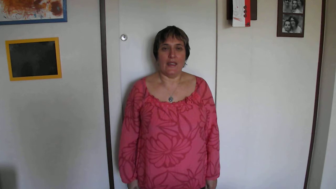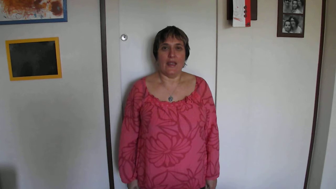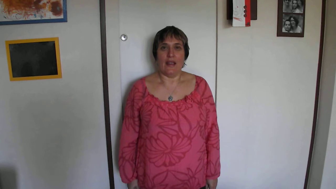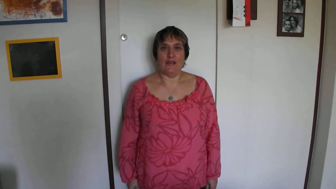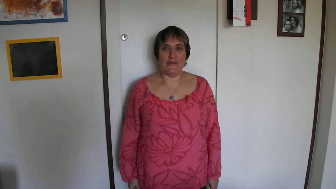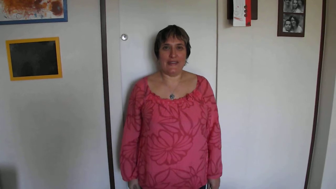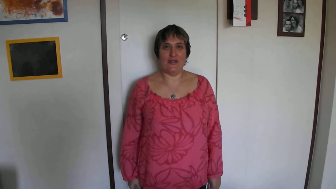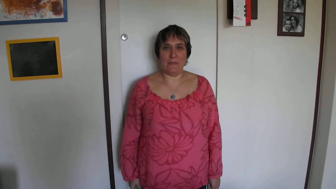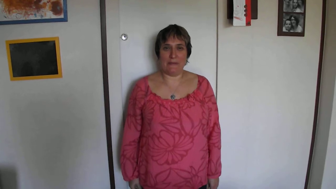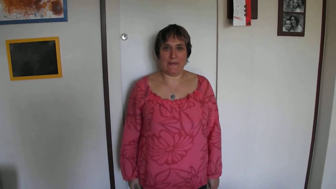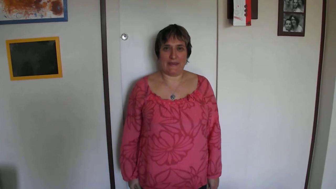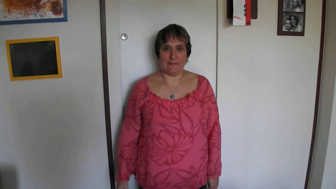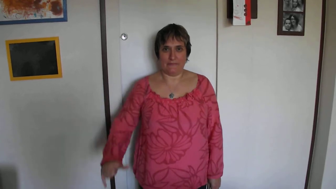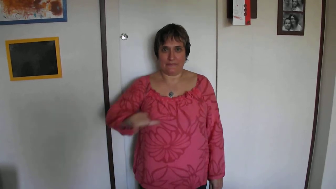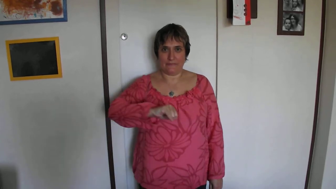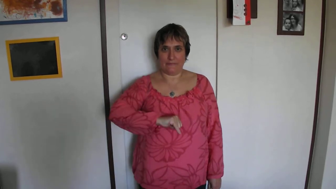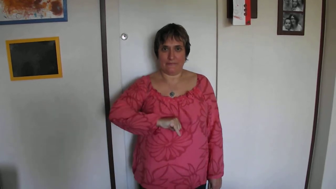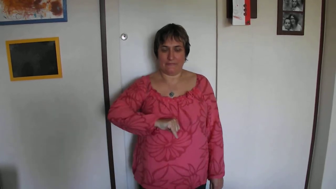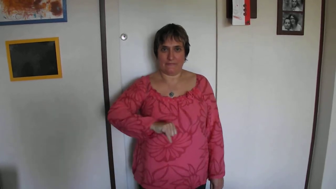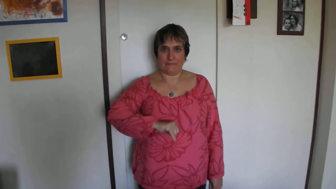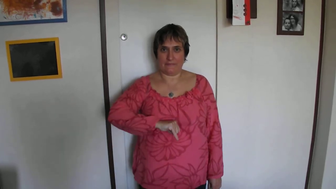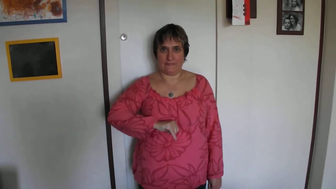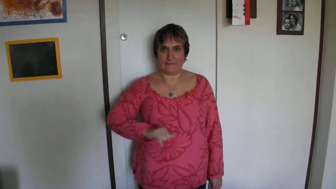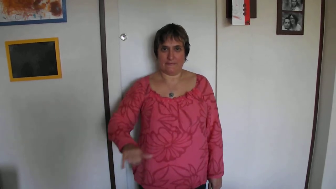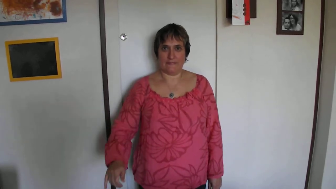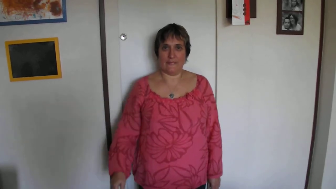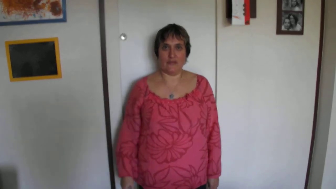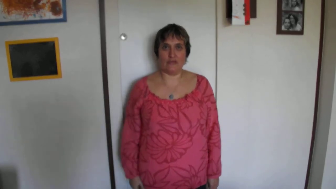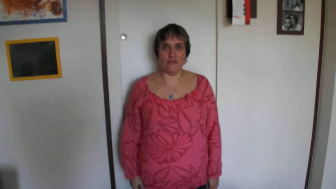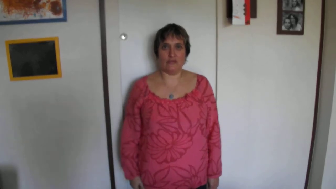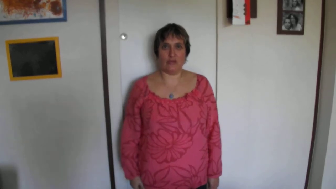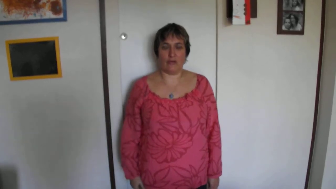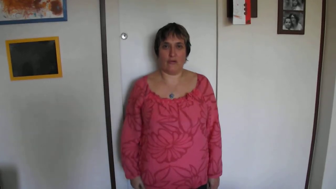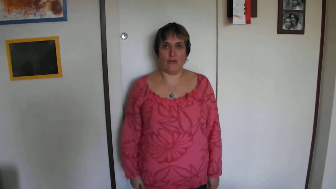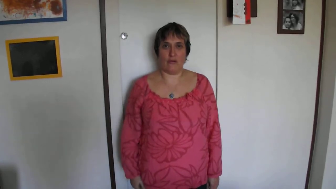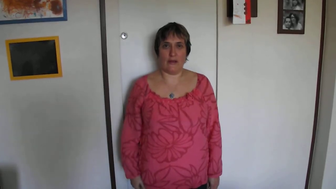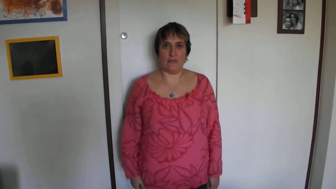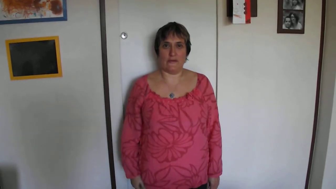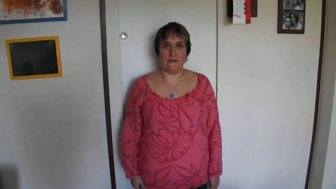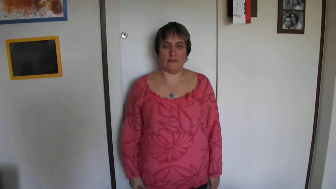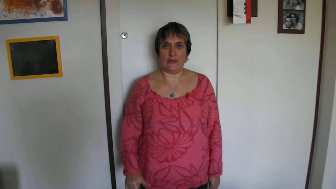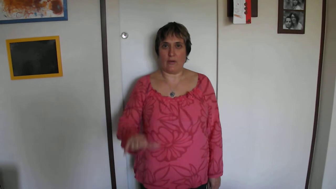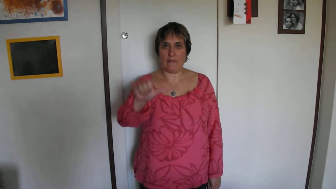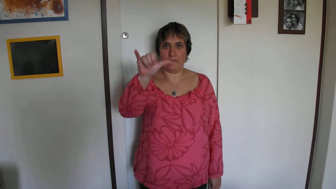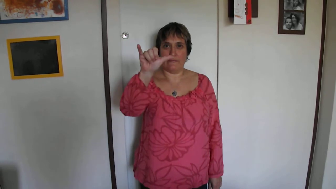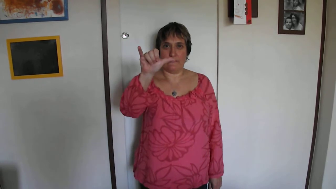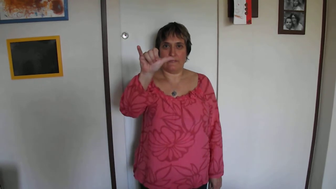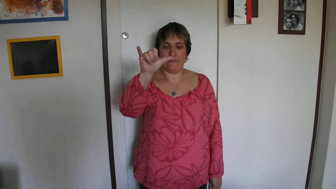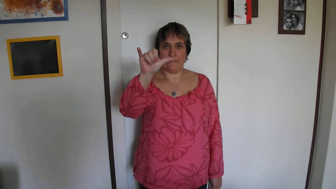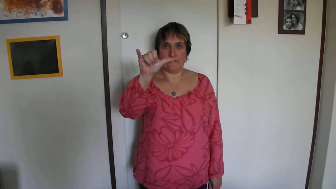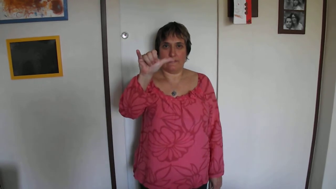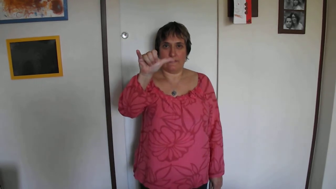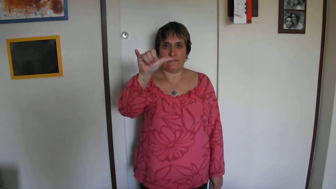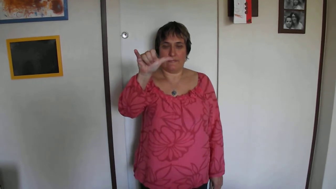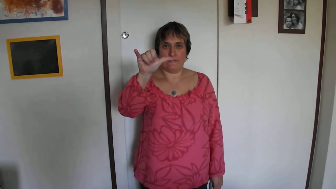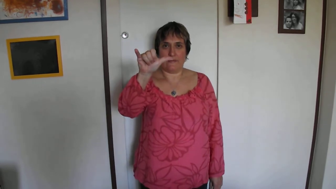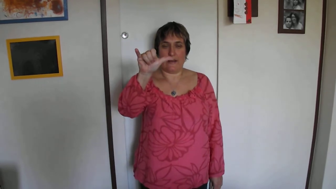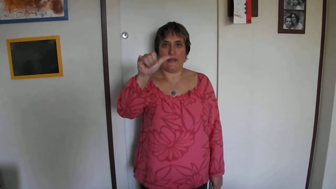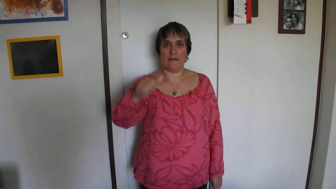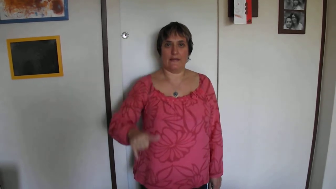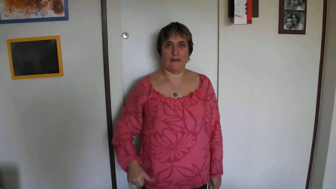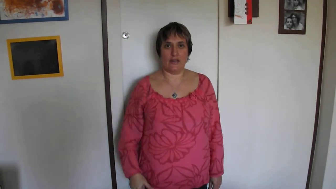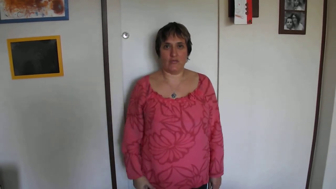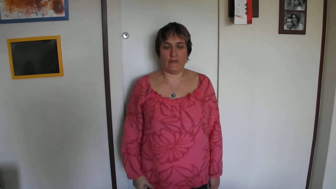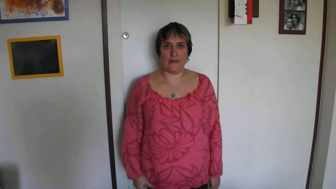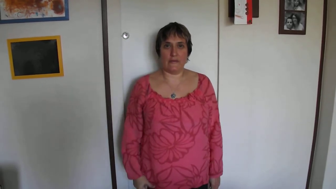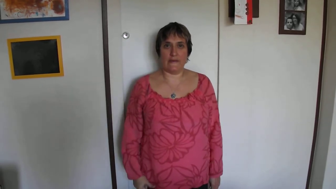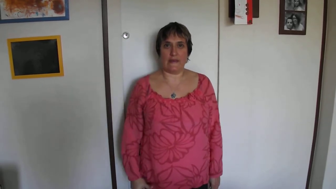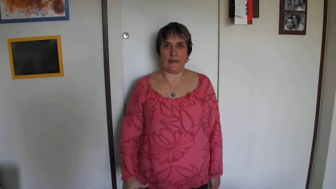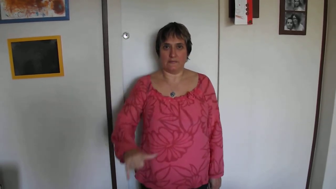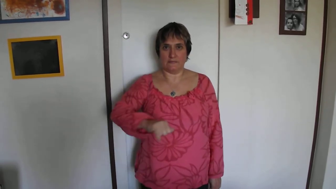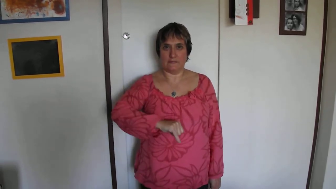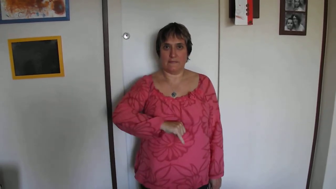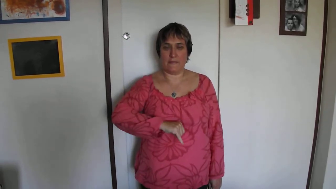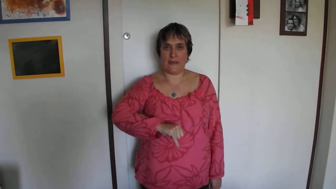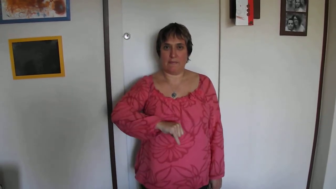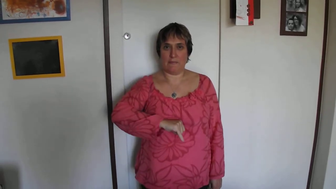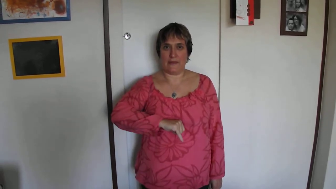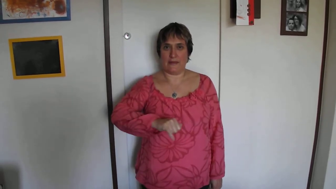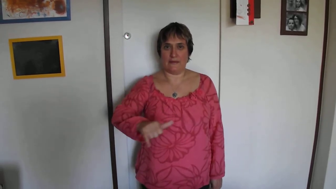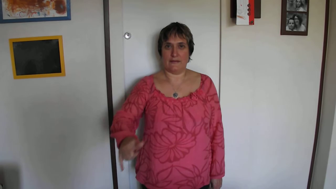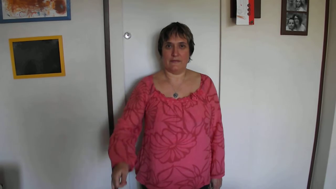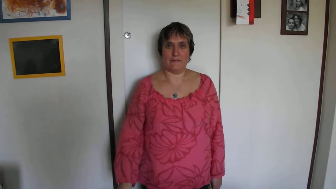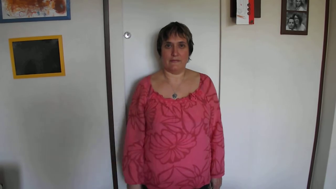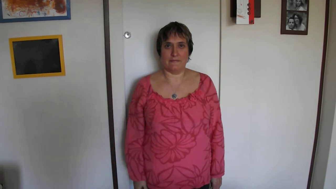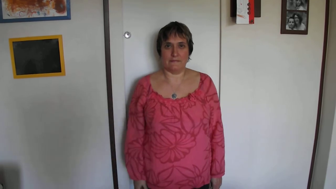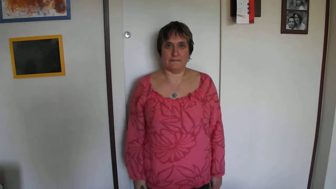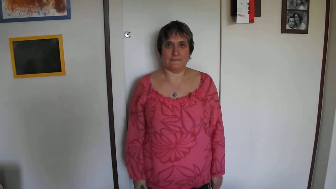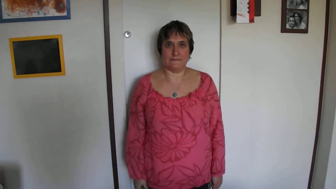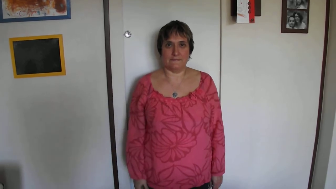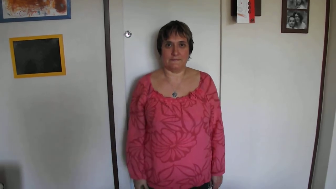Pipi